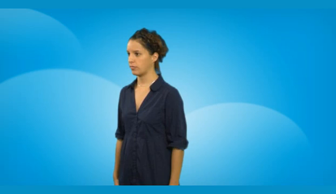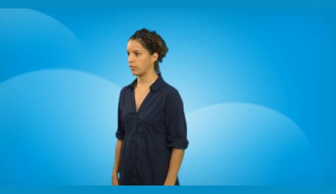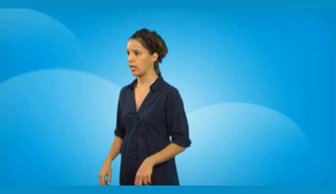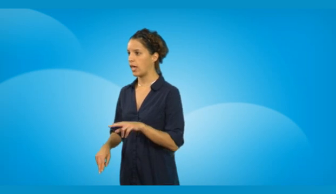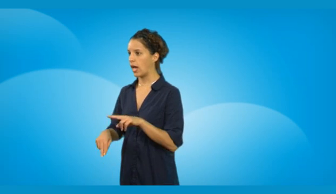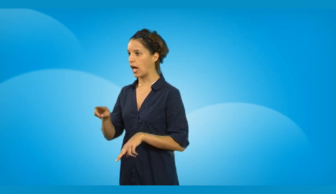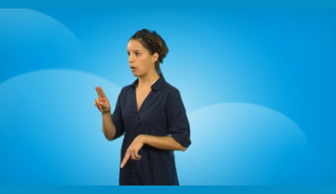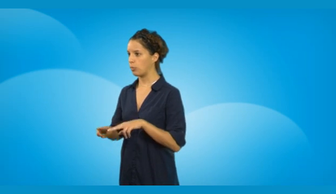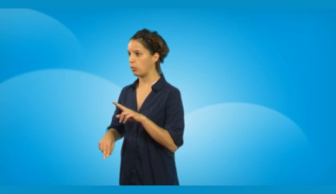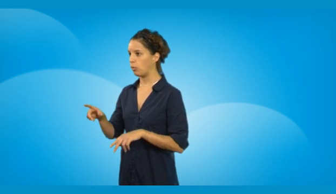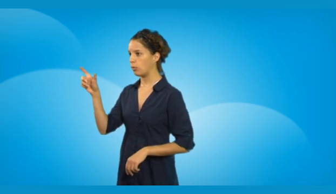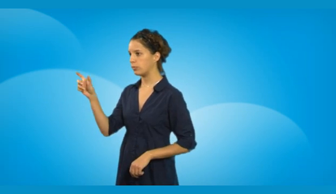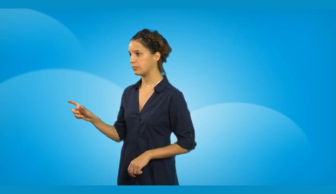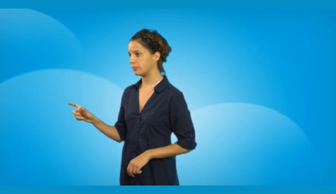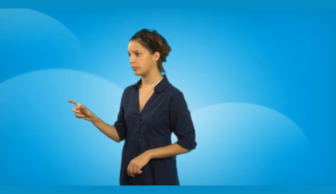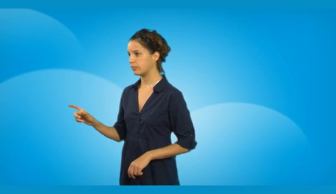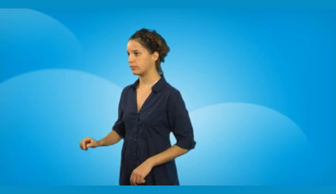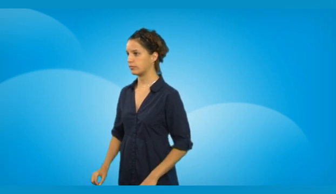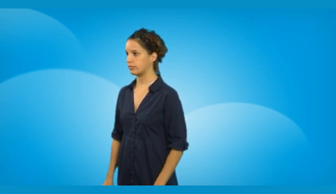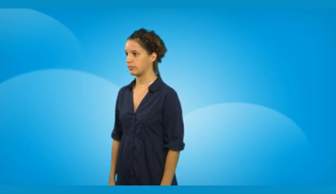Ápoló